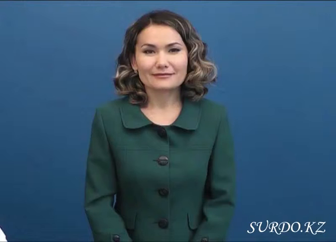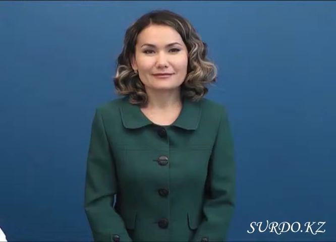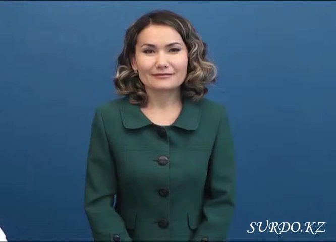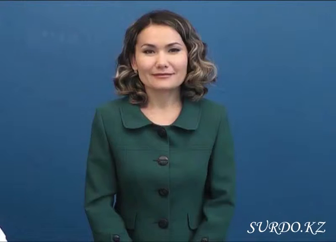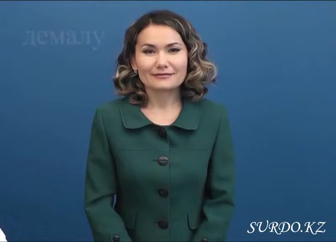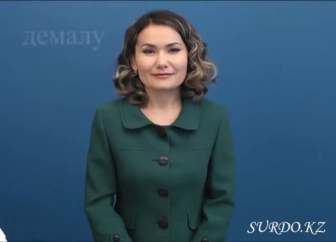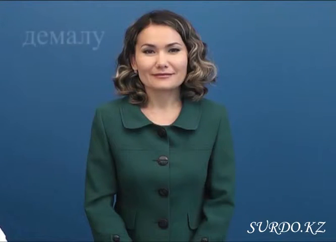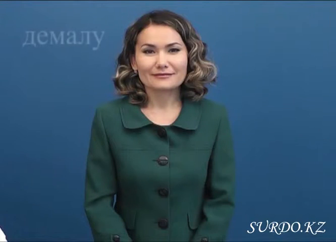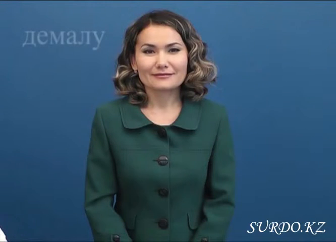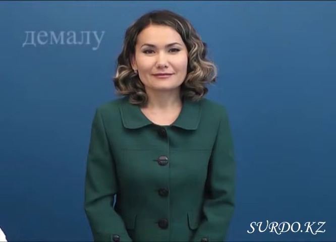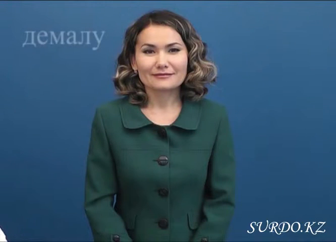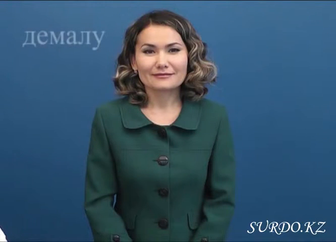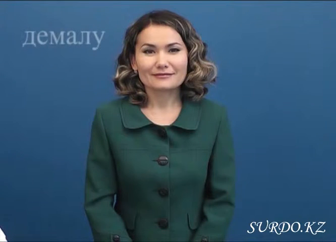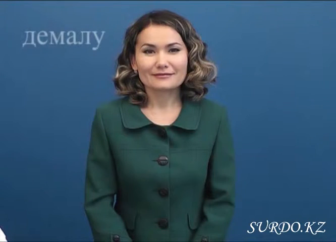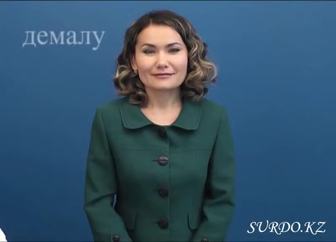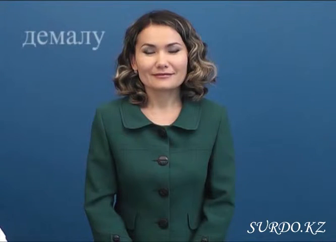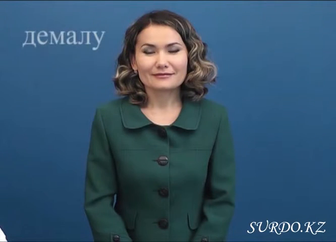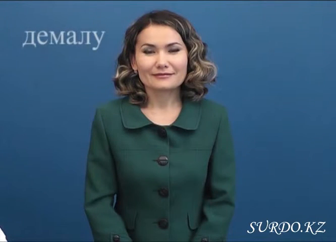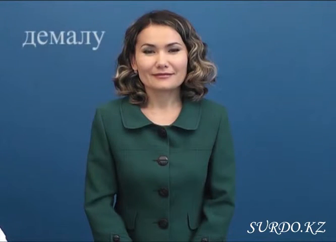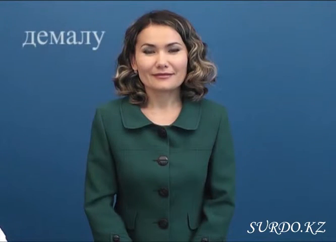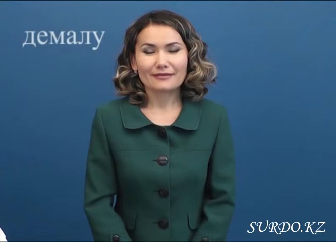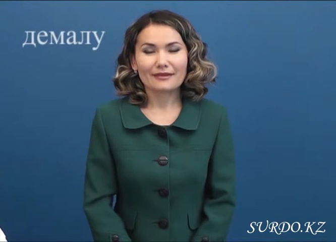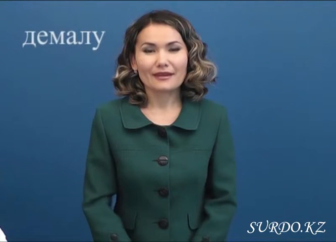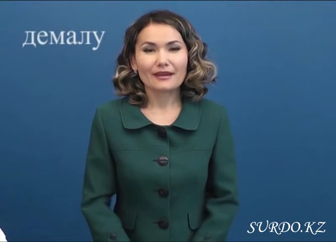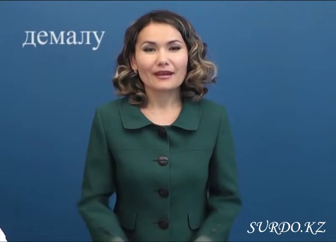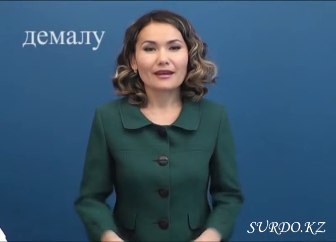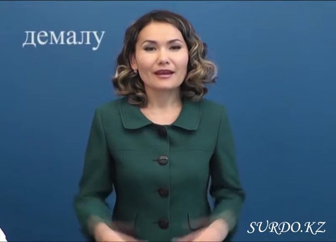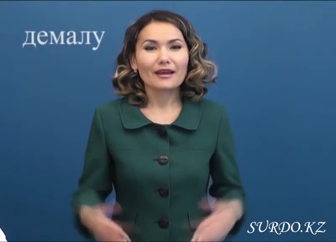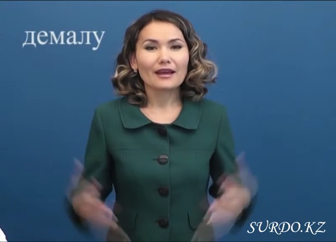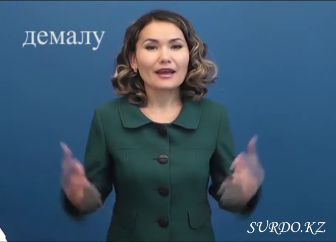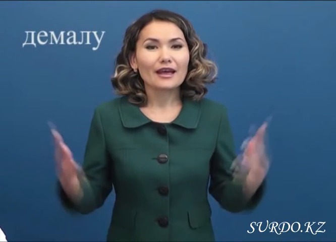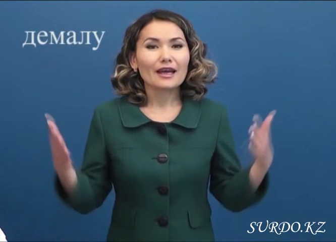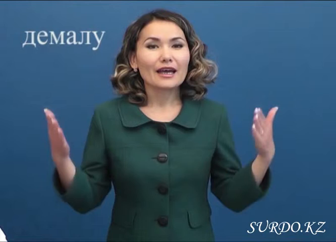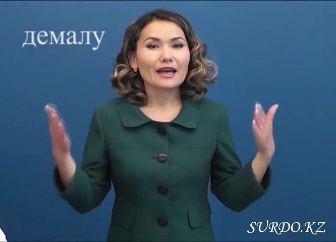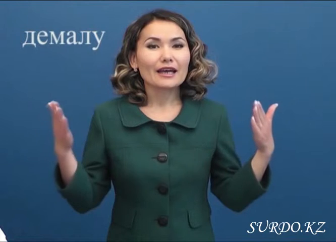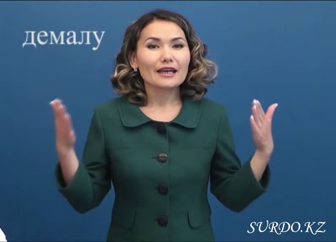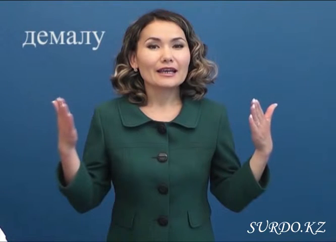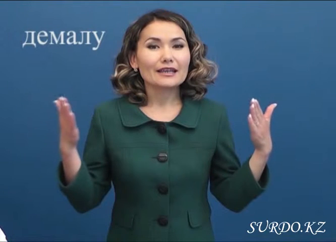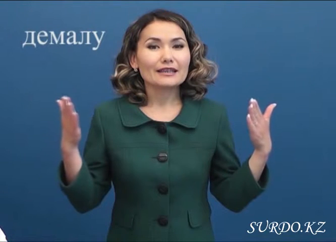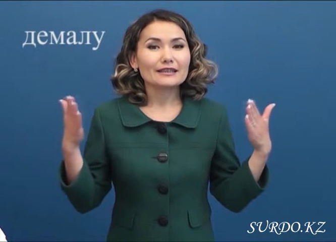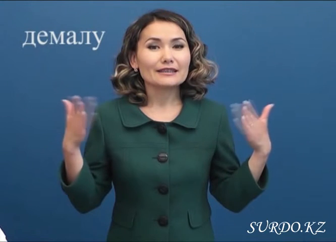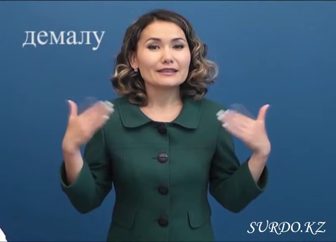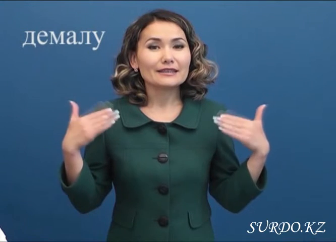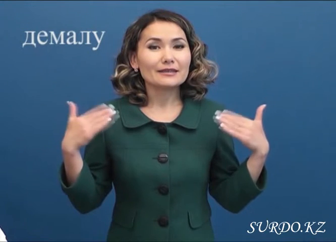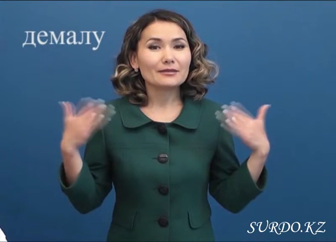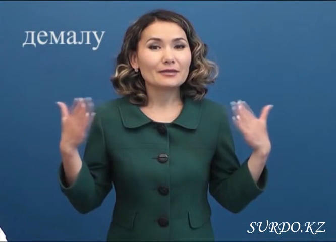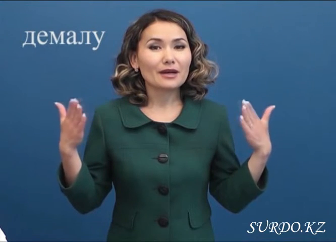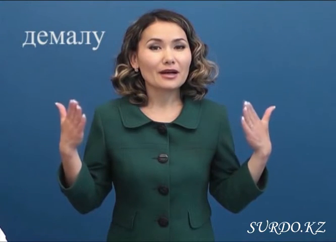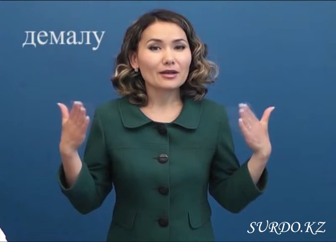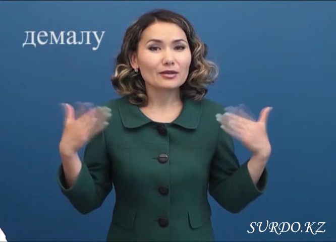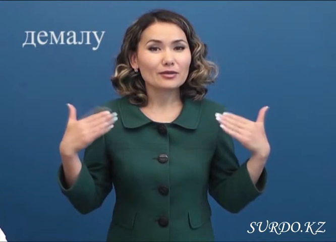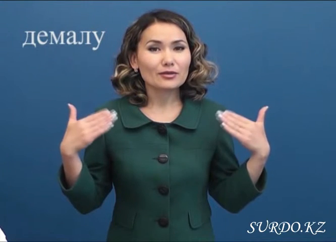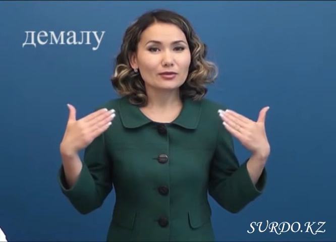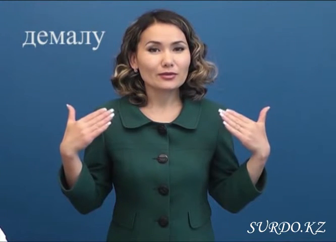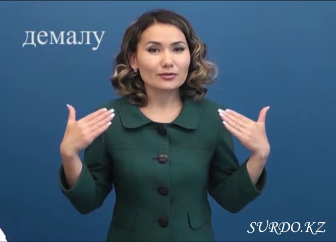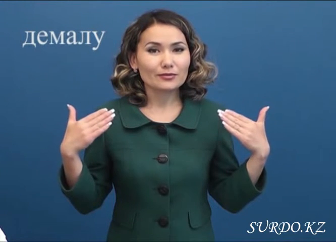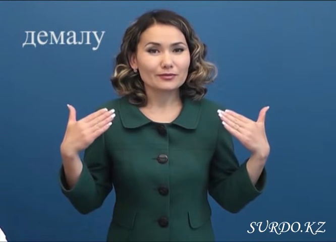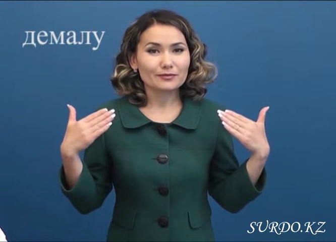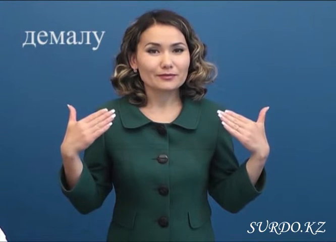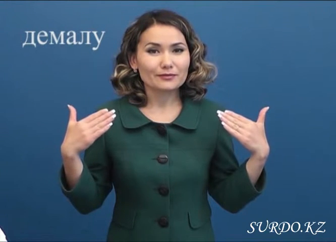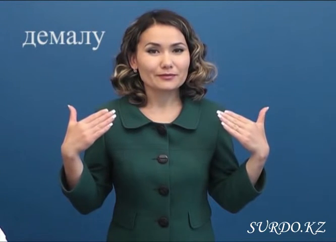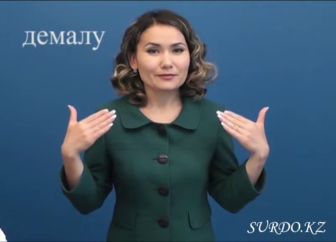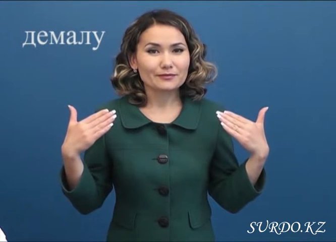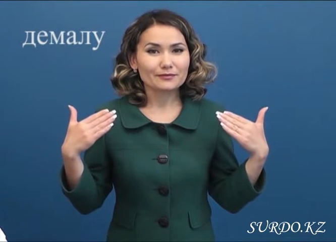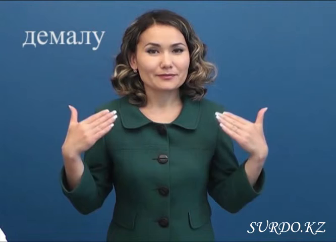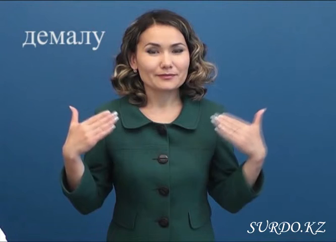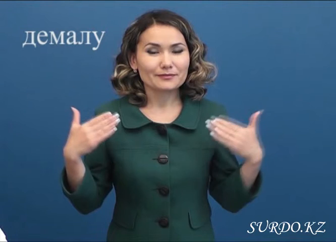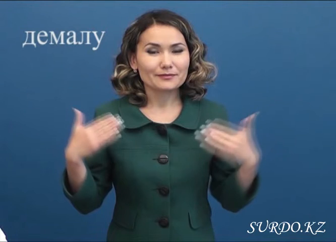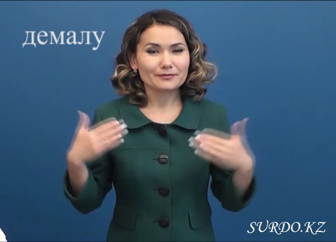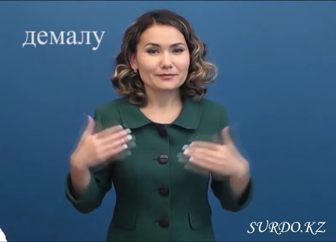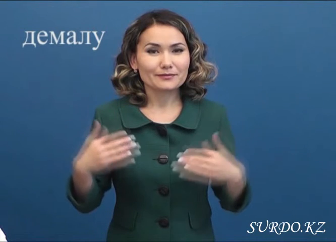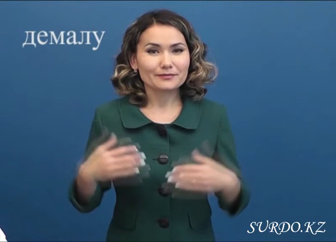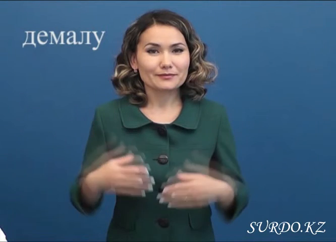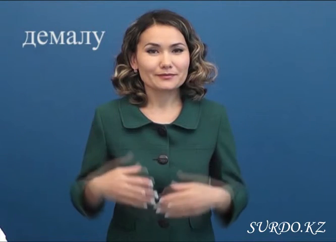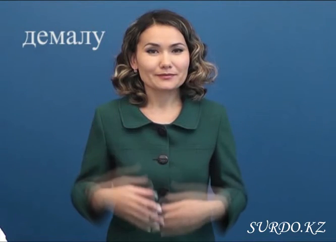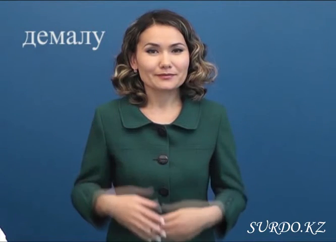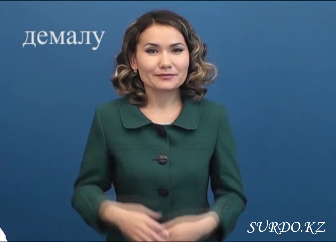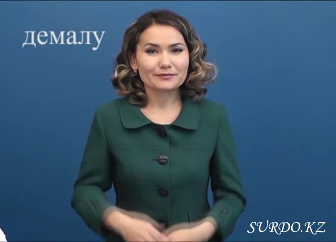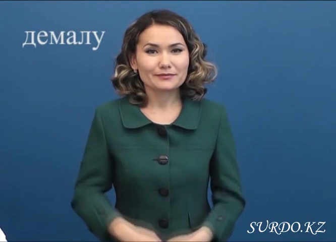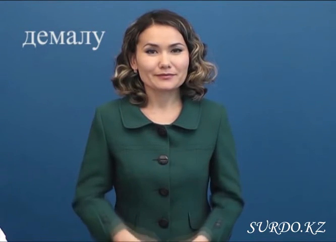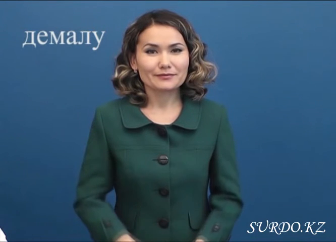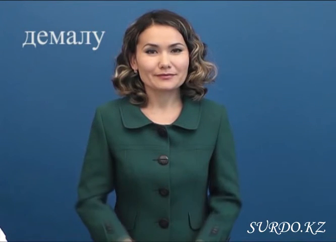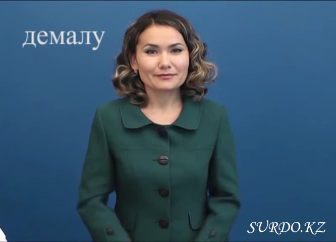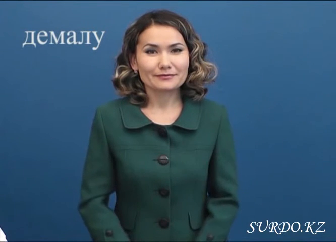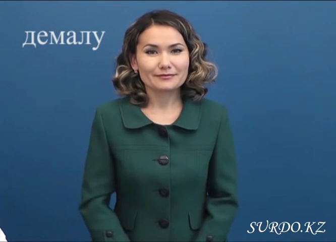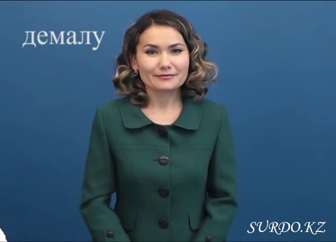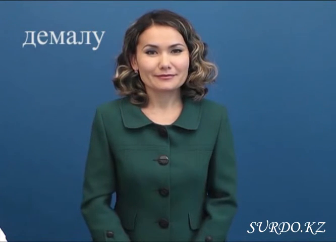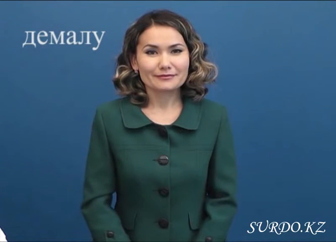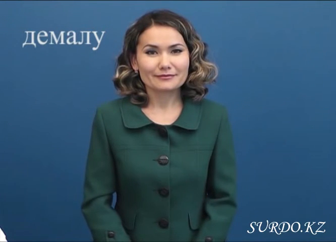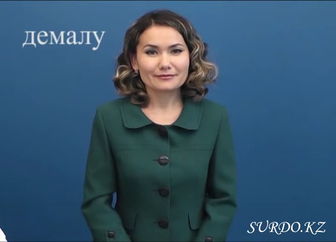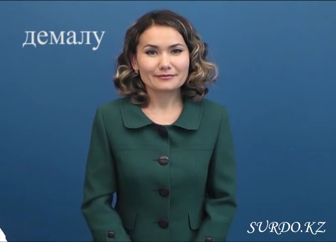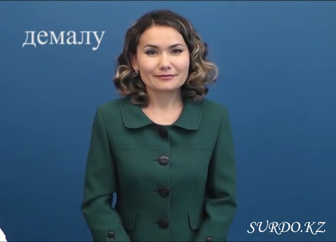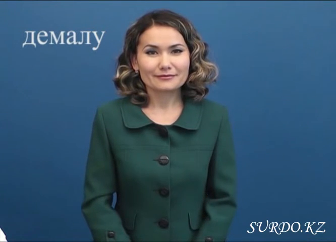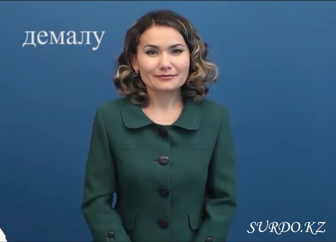Демалу